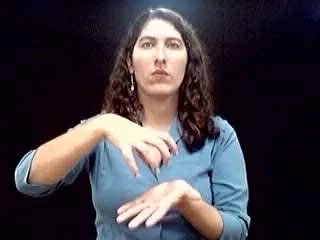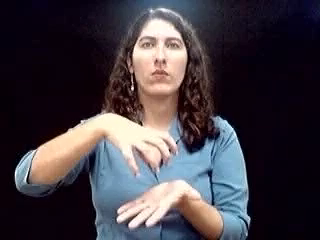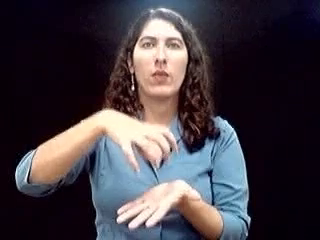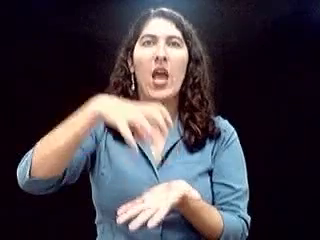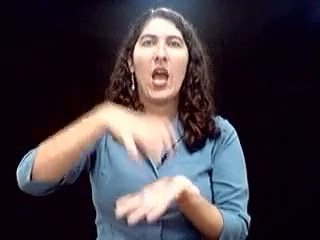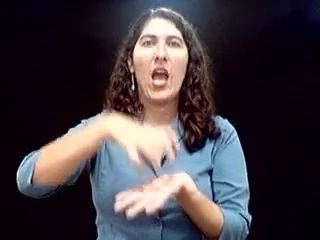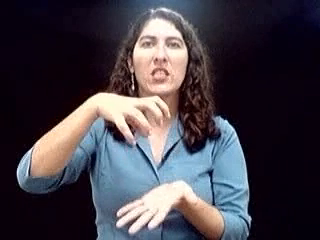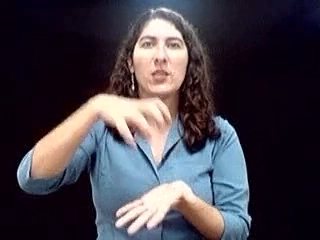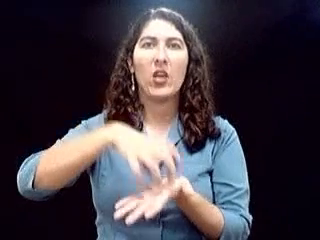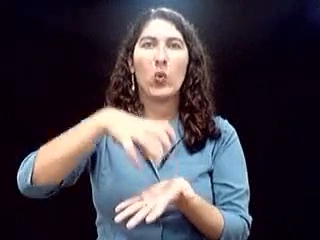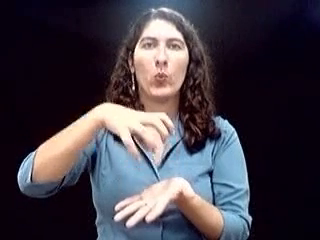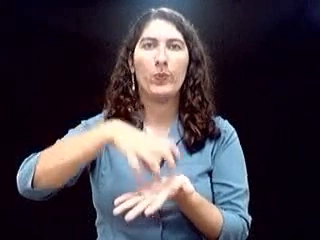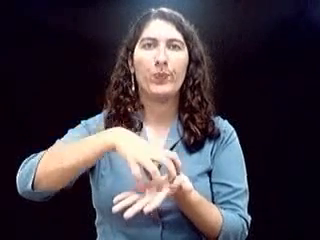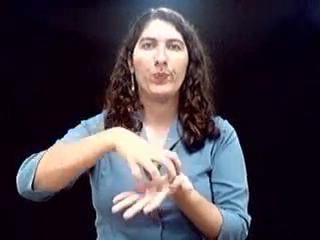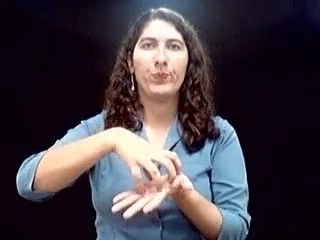aspero